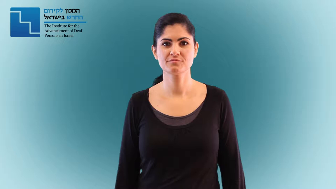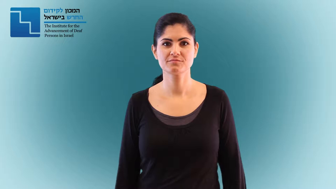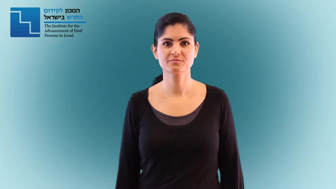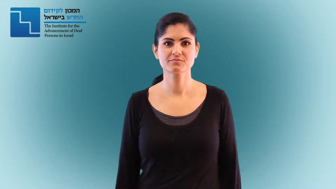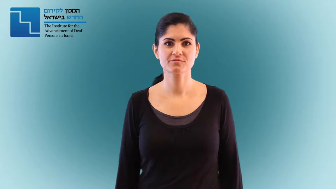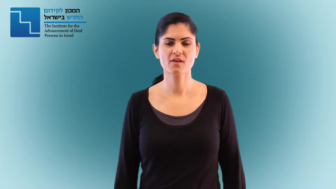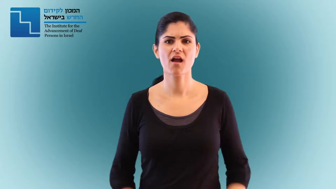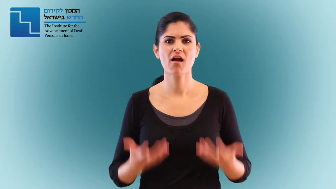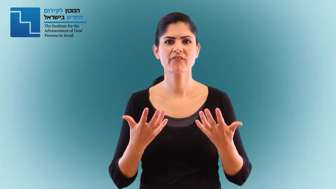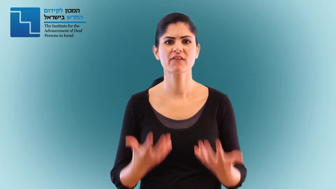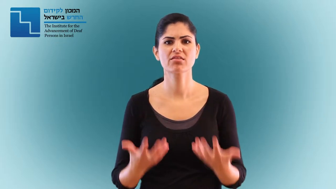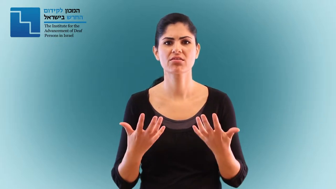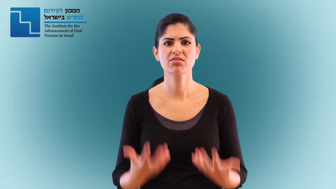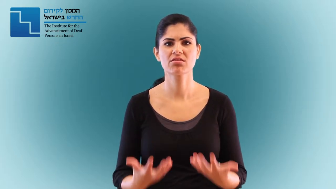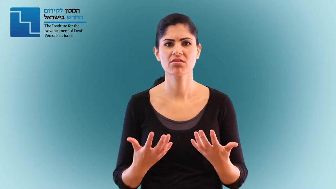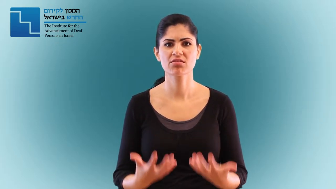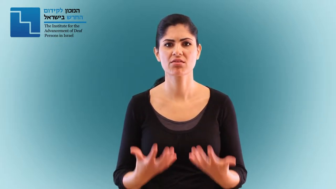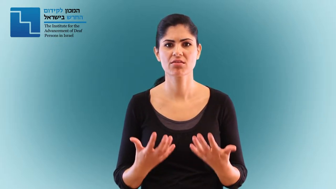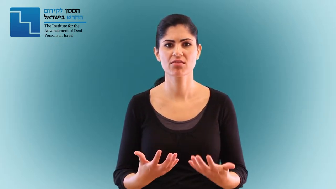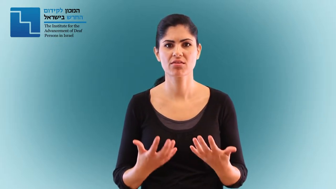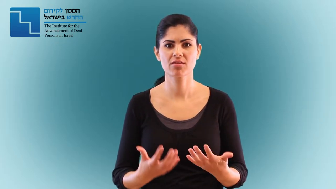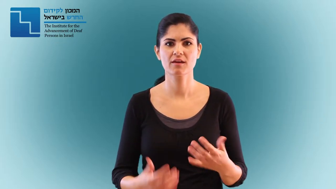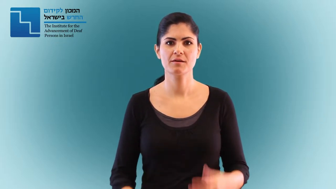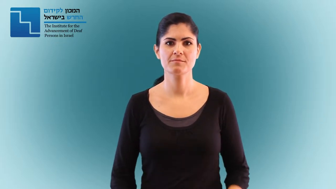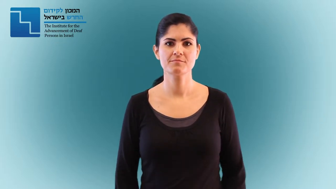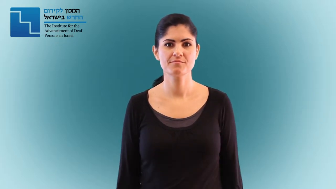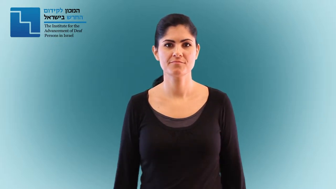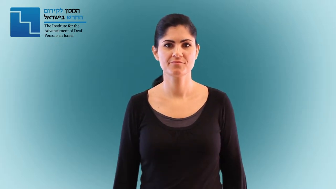כבד